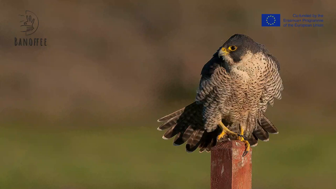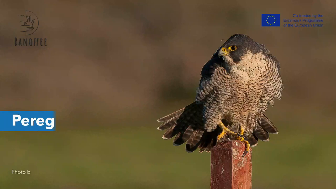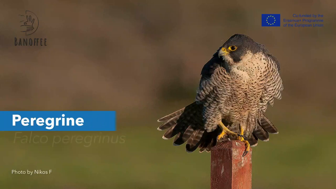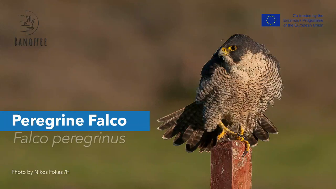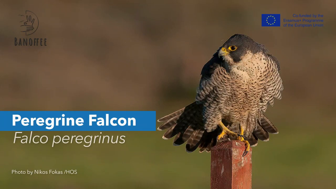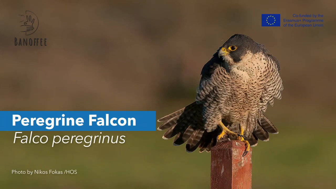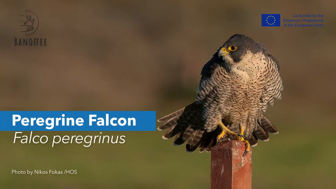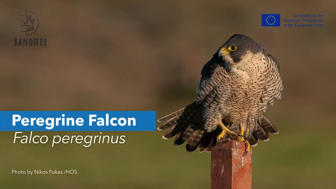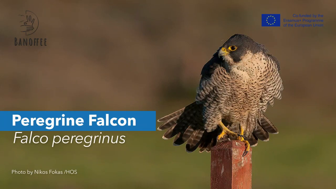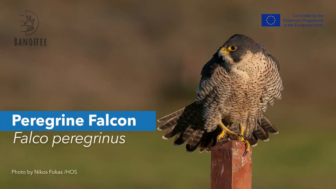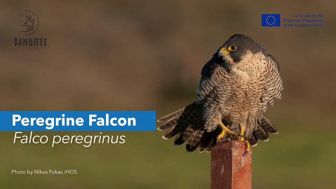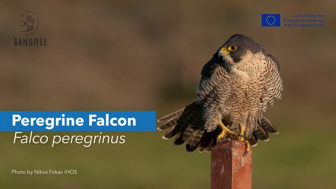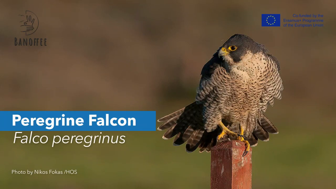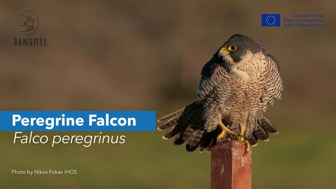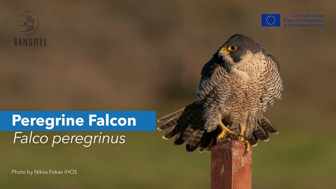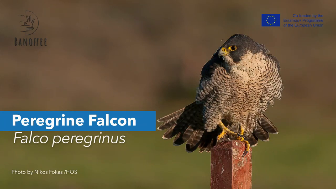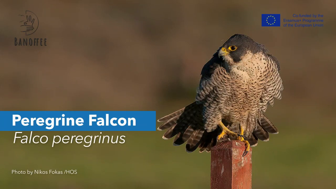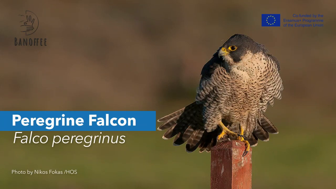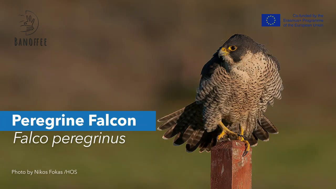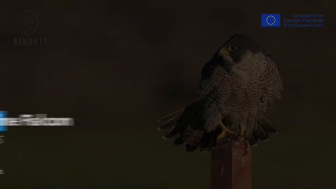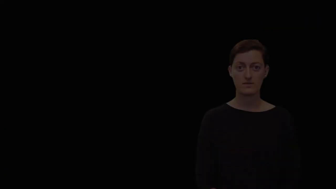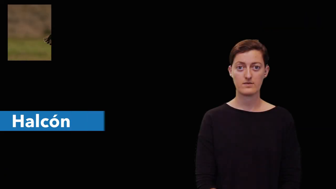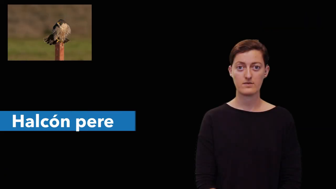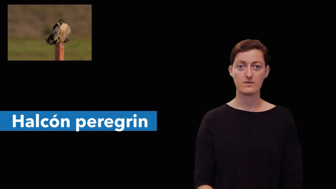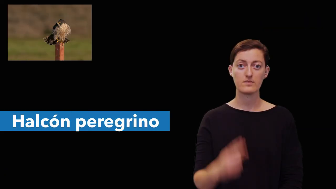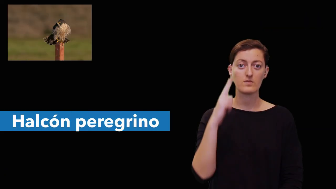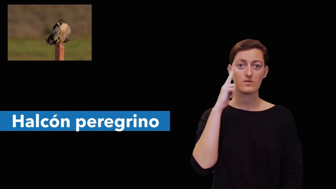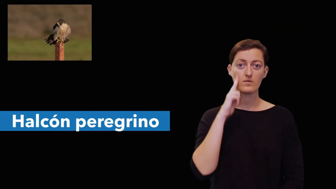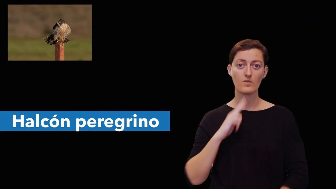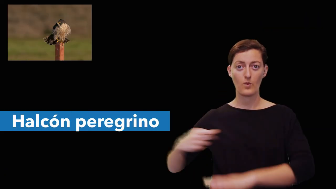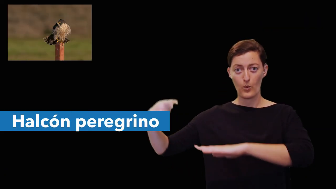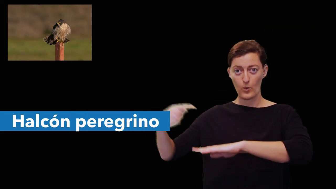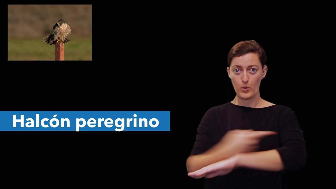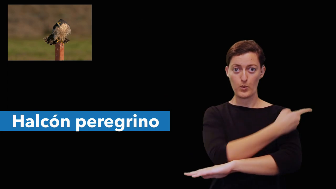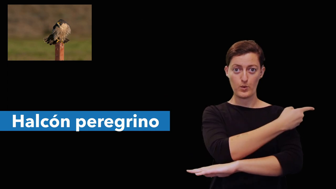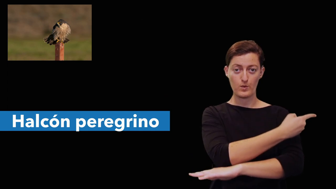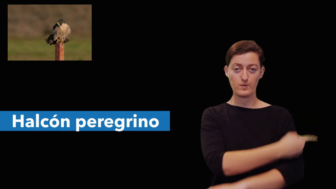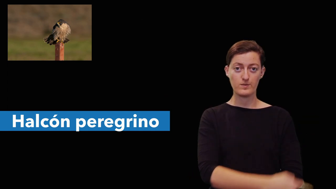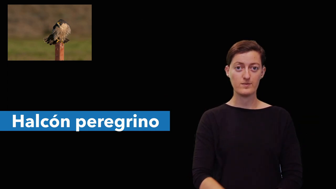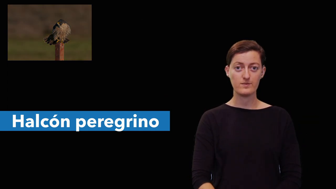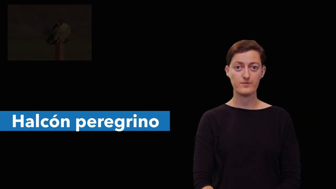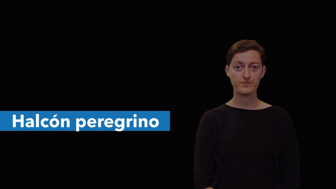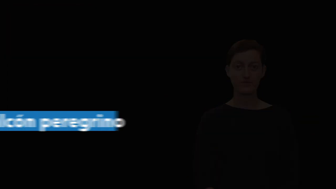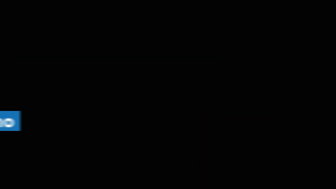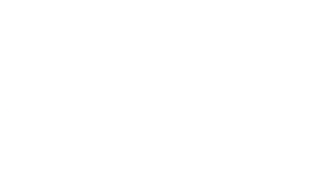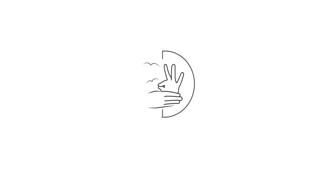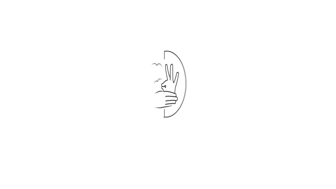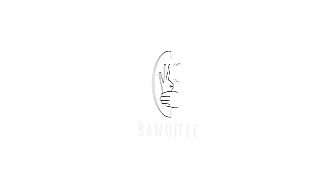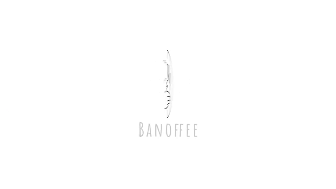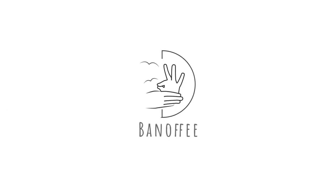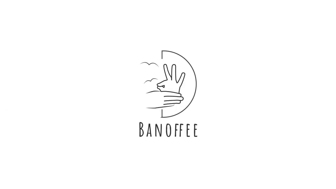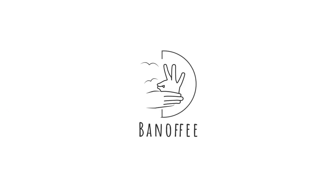Halcón peregrino